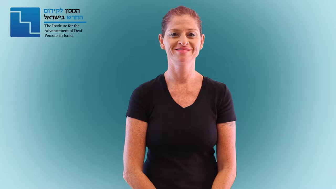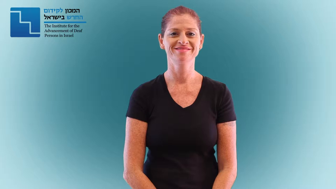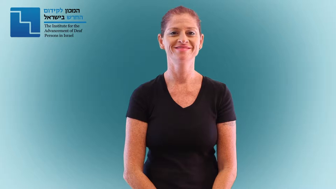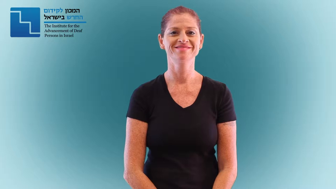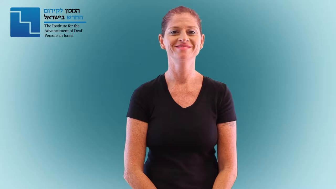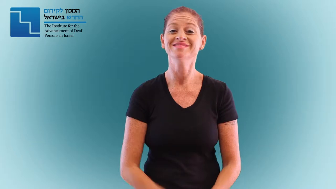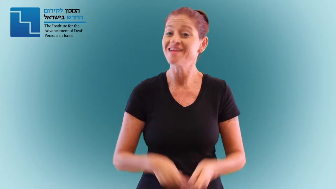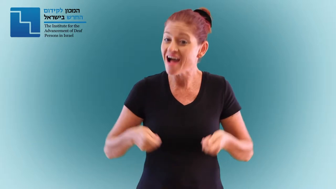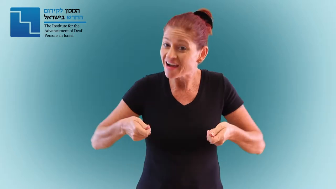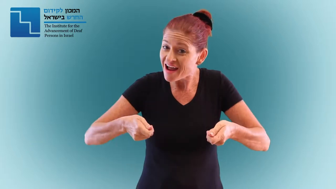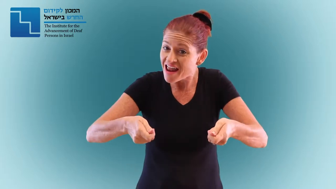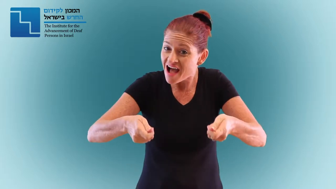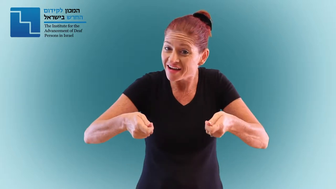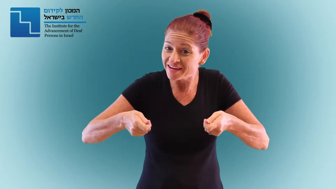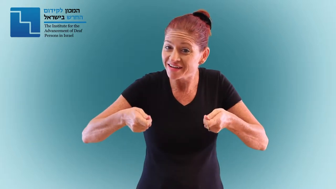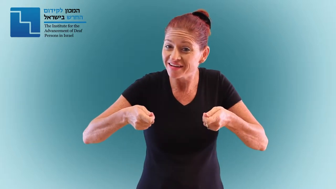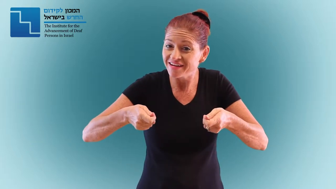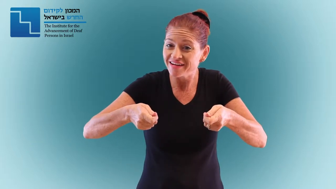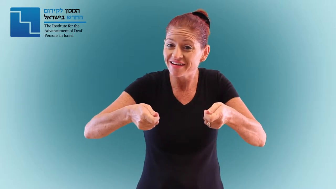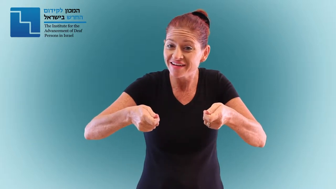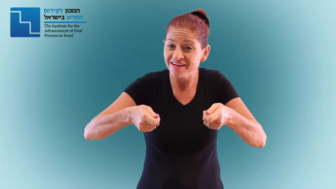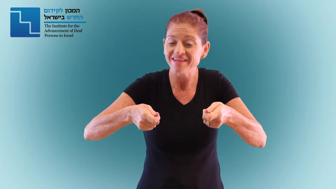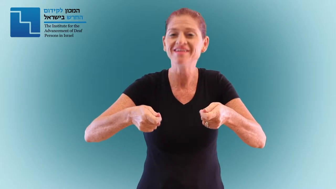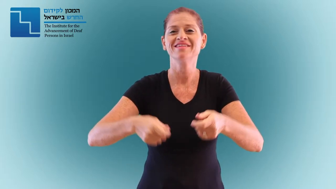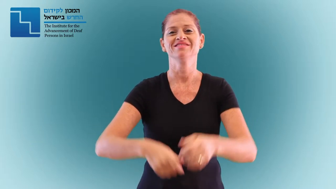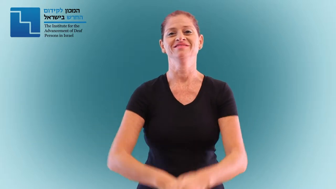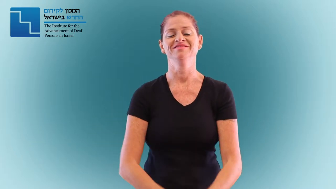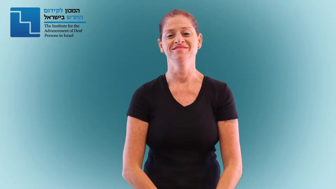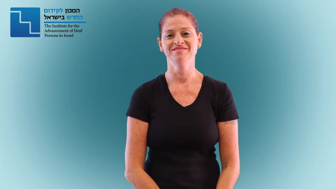עגלה